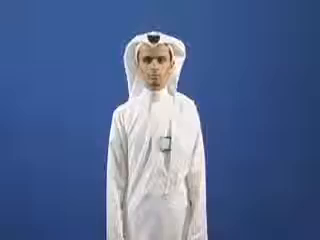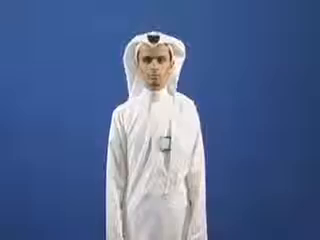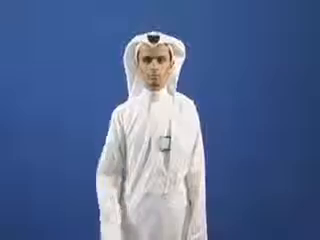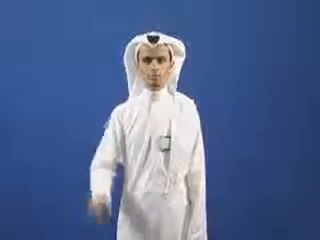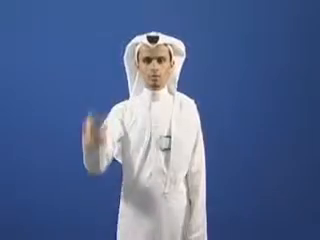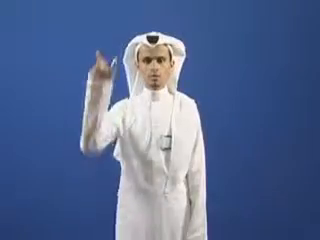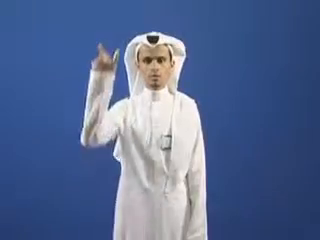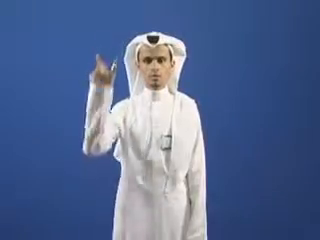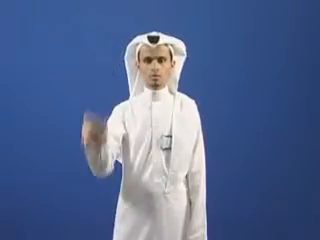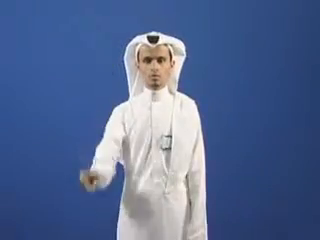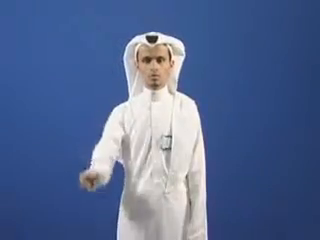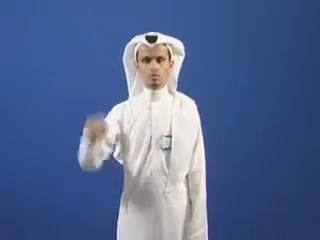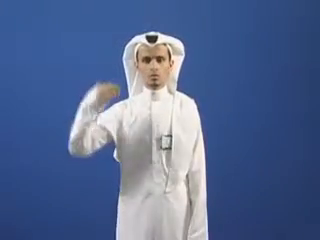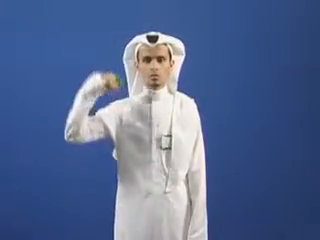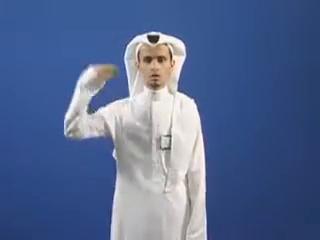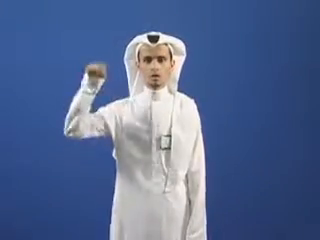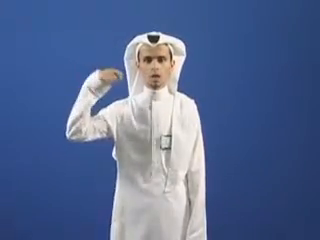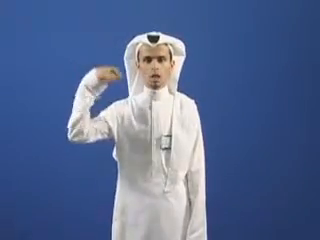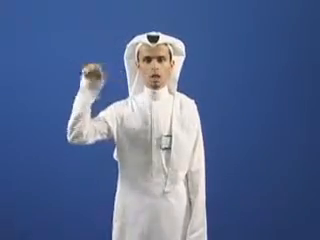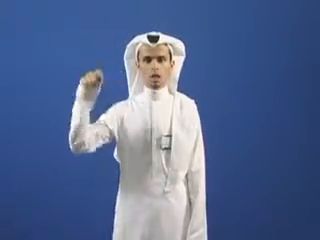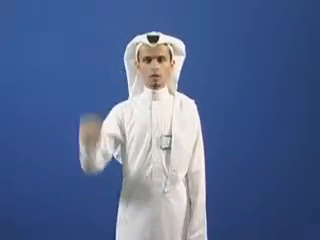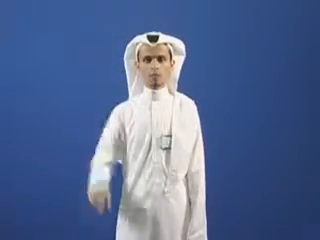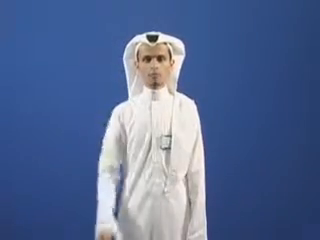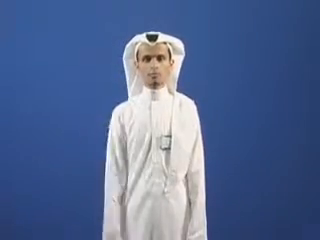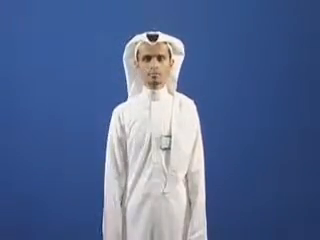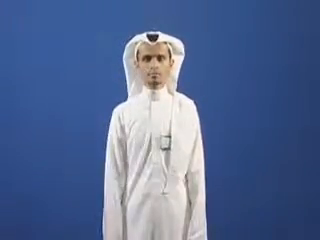وزير